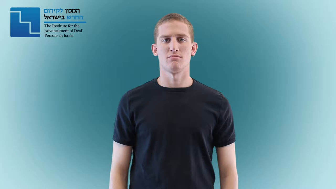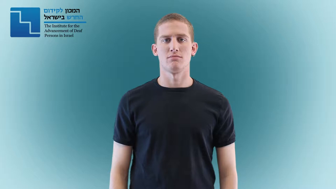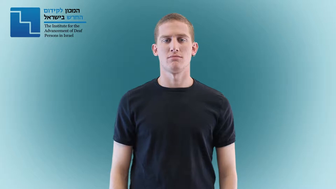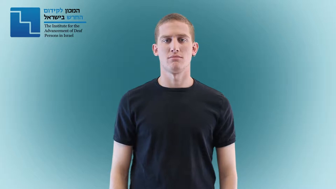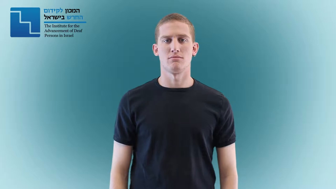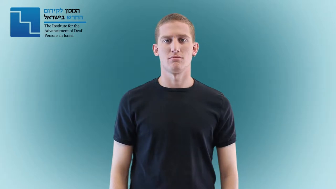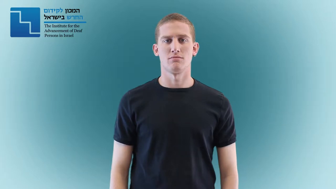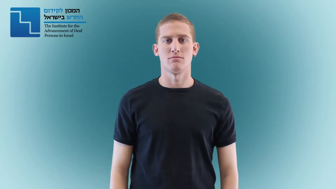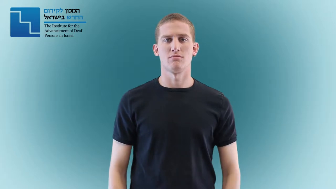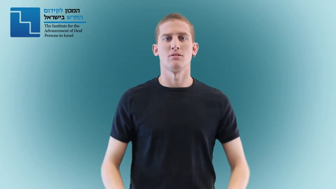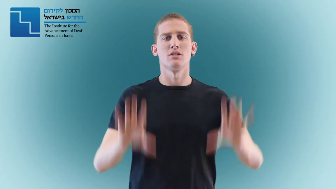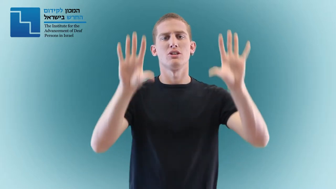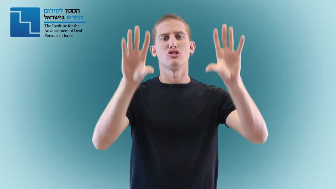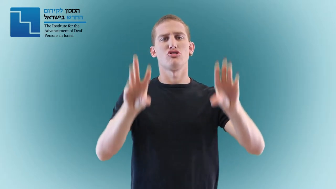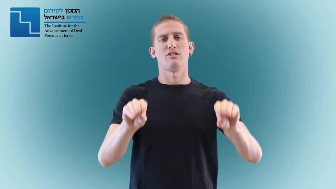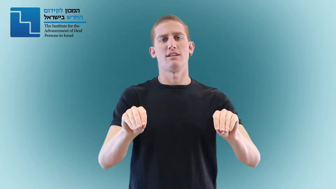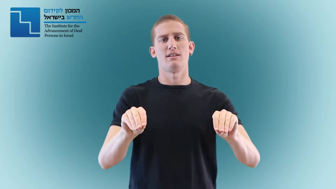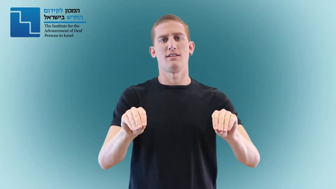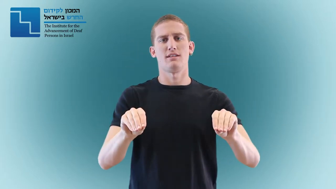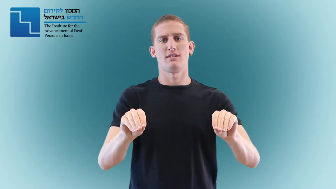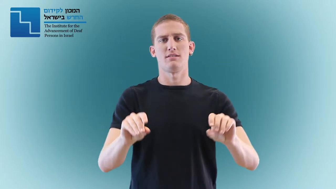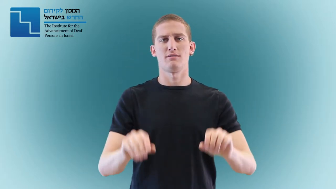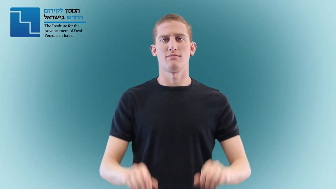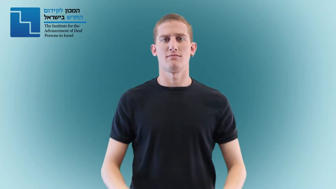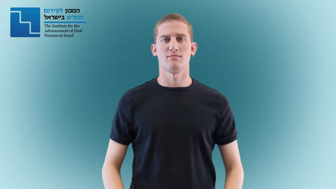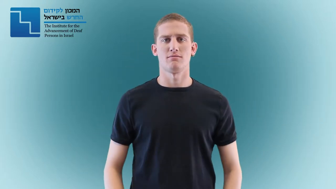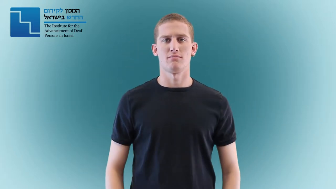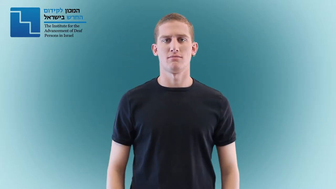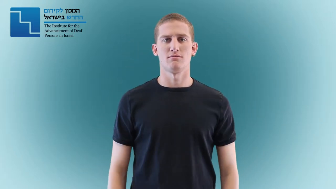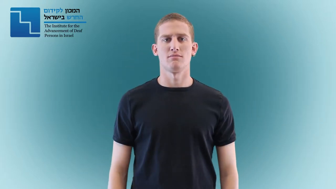להשקיט